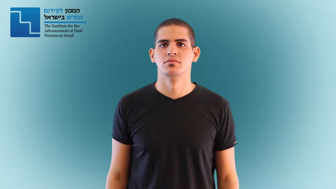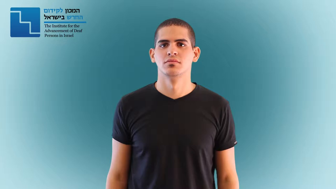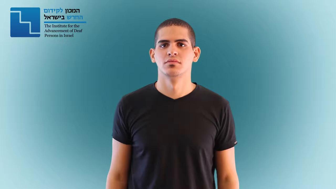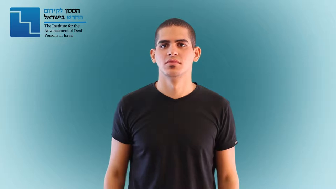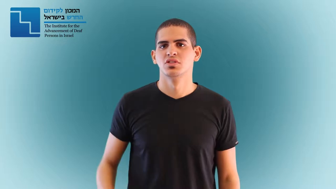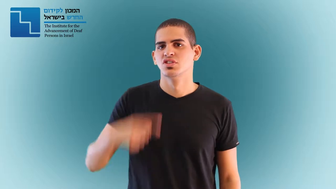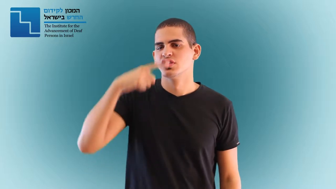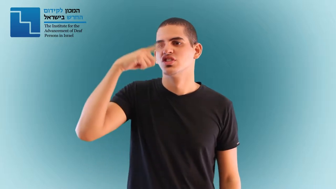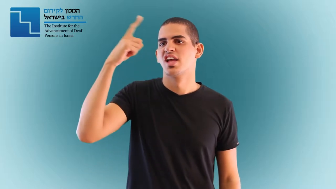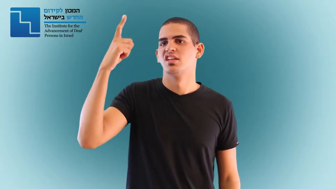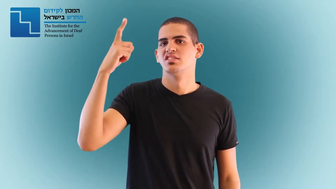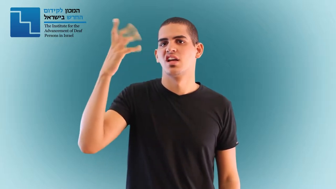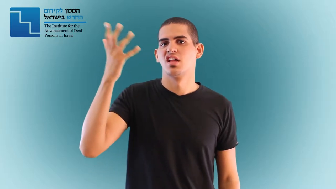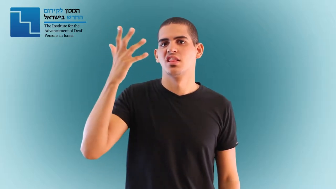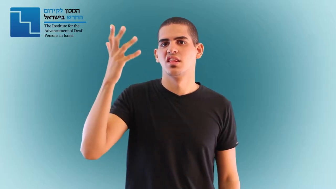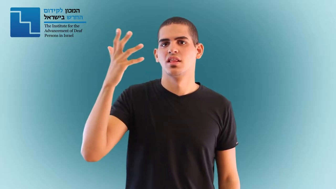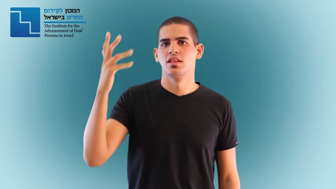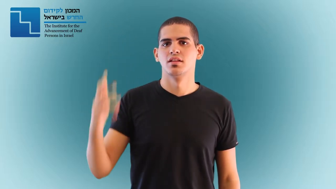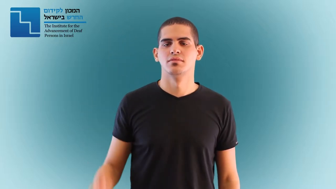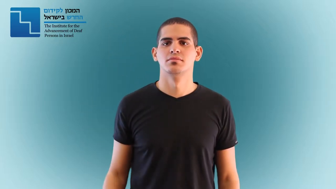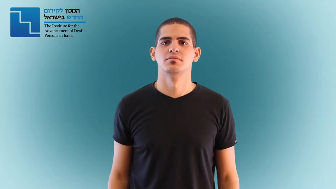שחצן